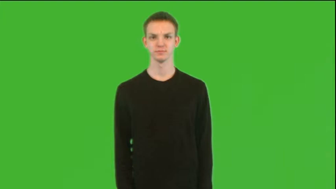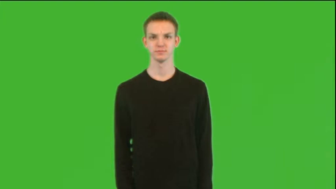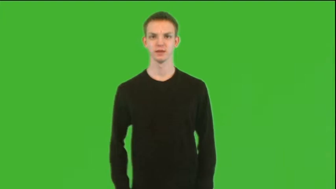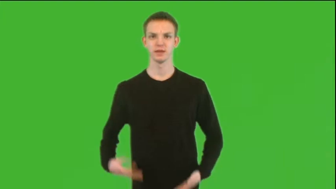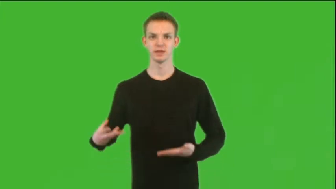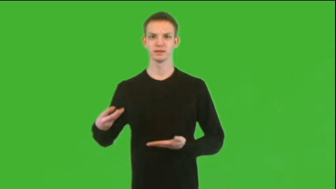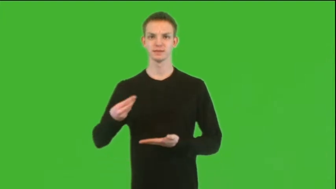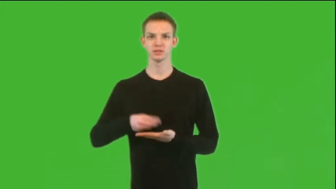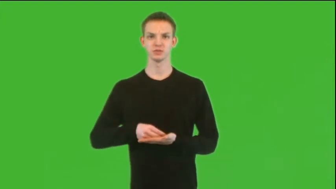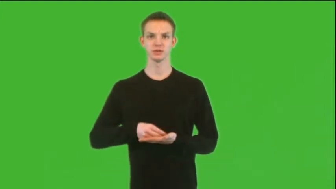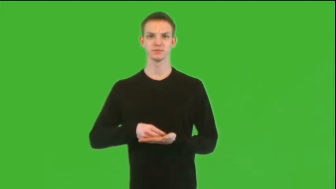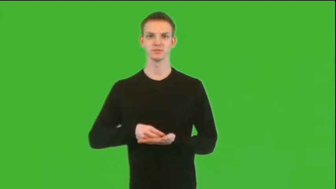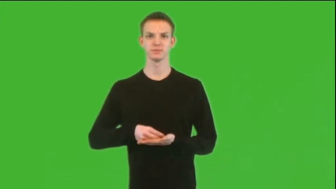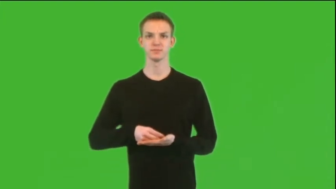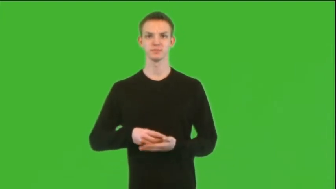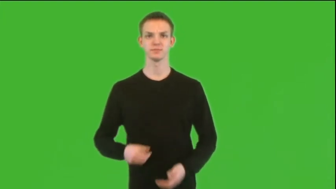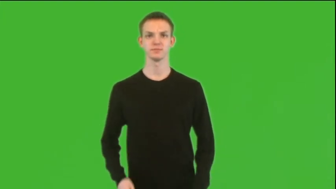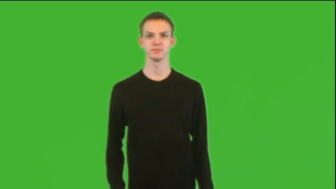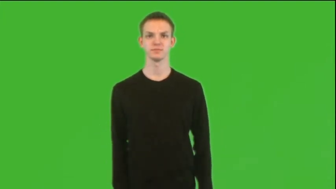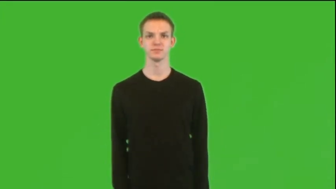zasiłek